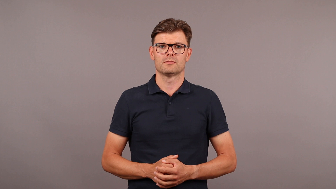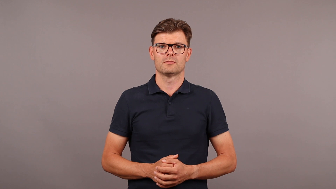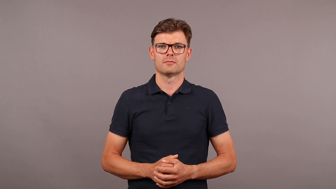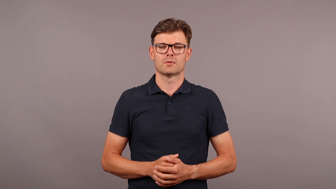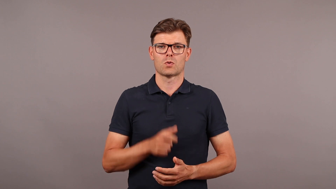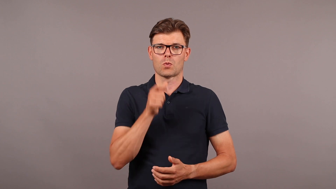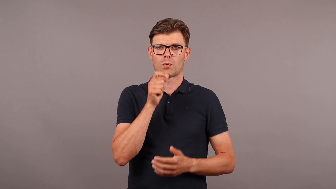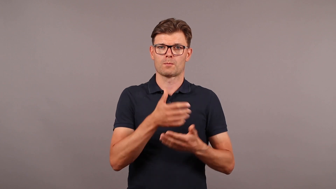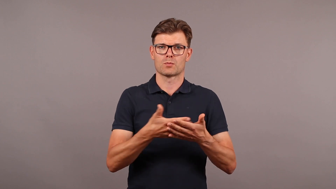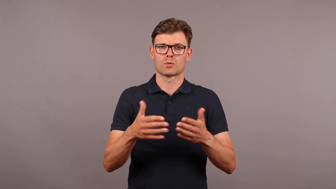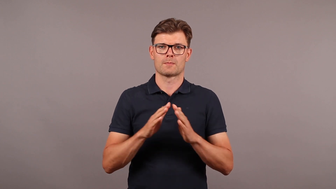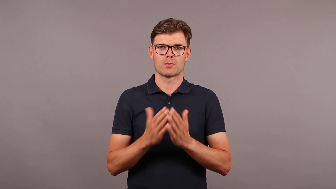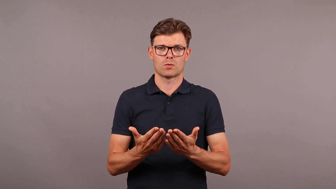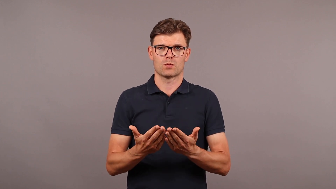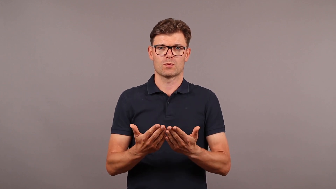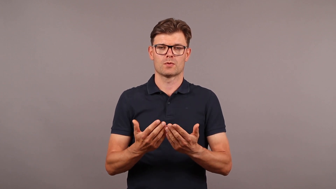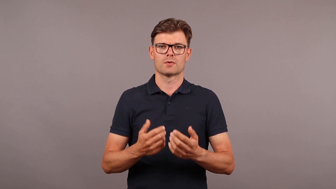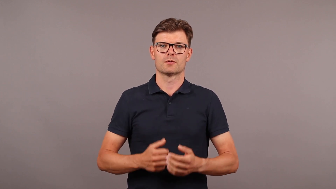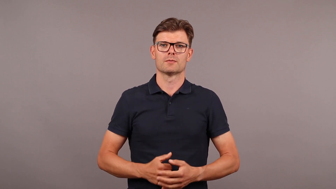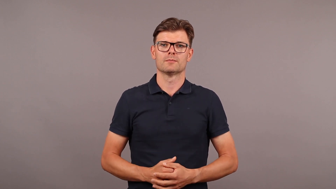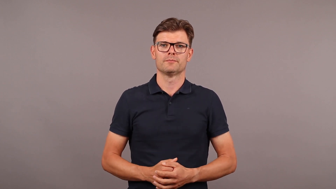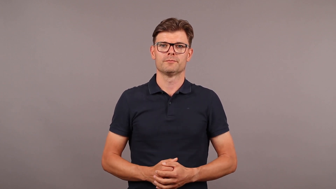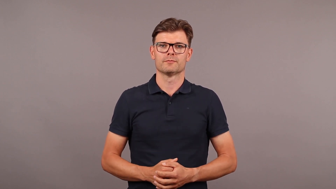Ordspråksboken